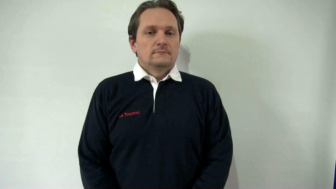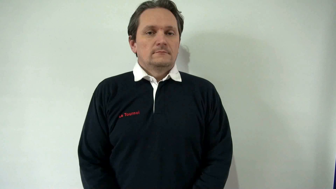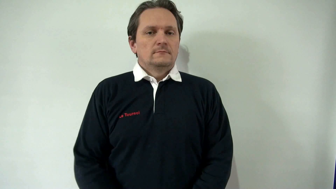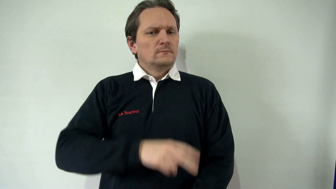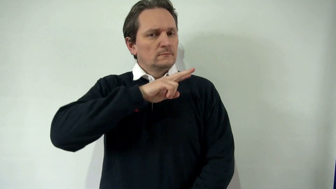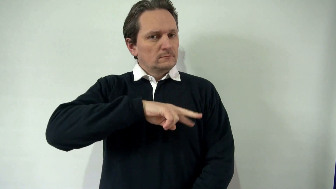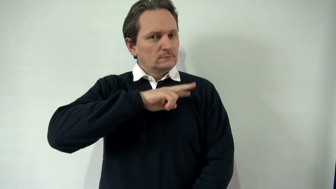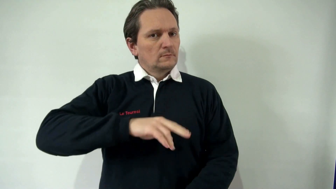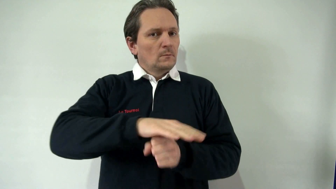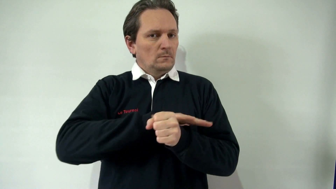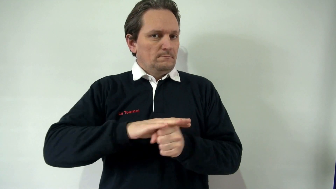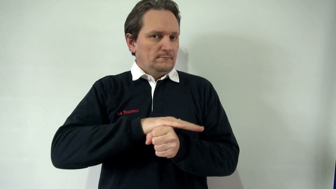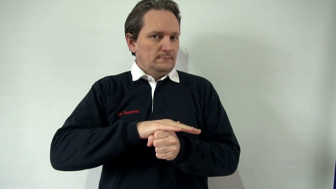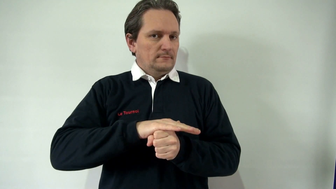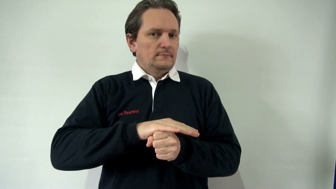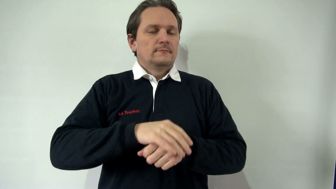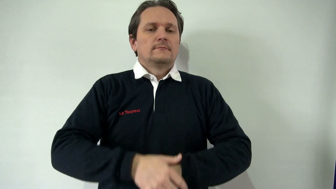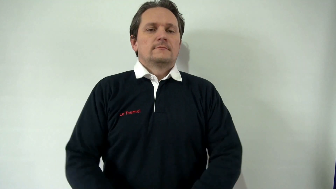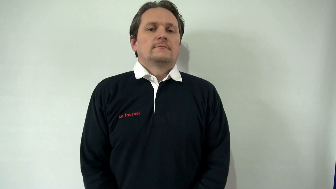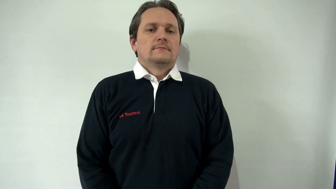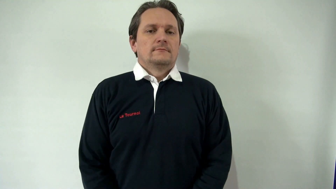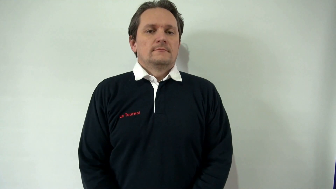Assurance tous risques